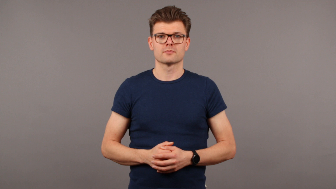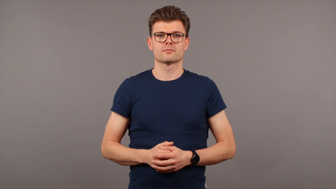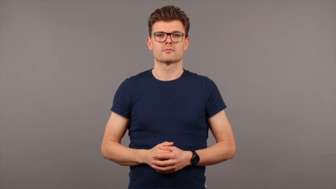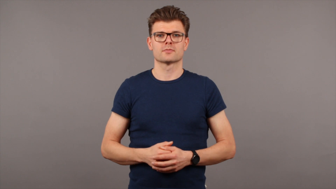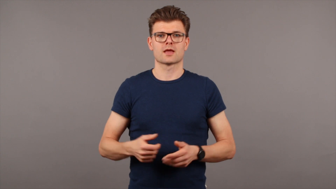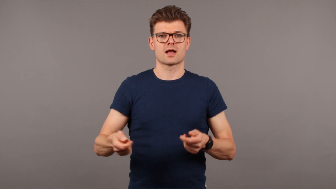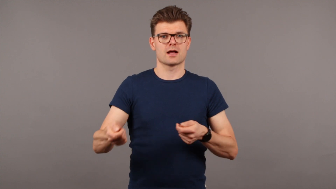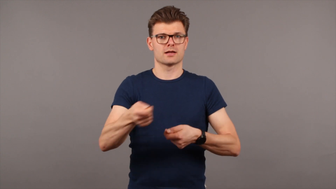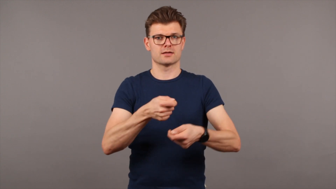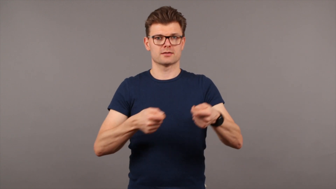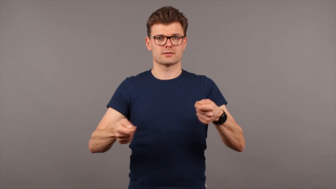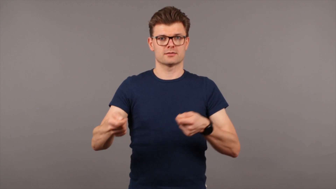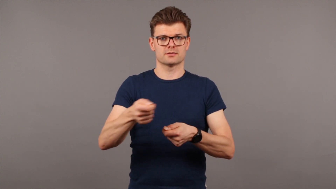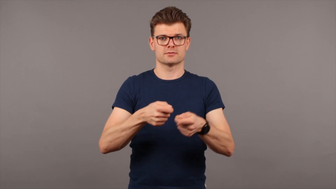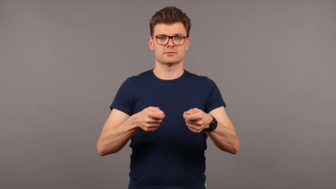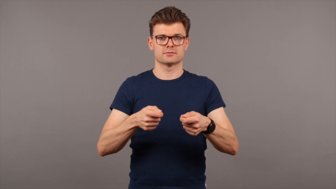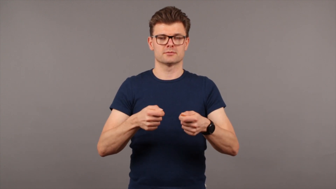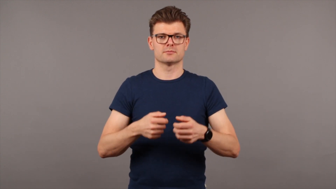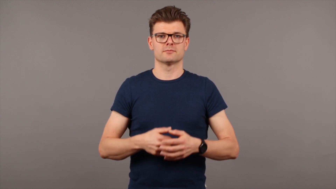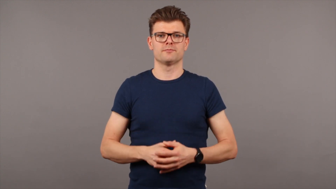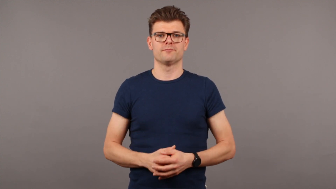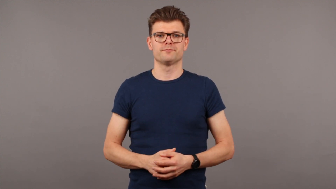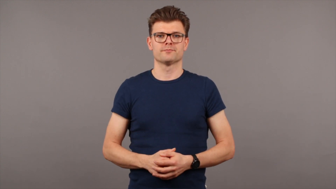Herde